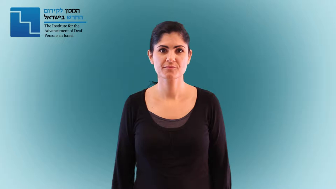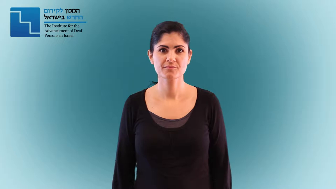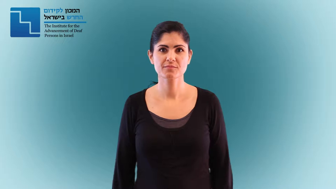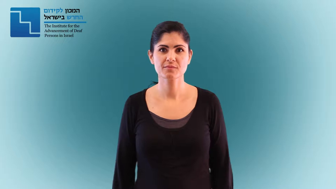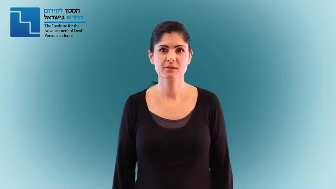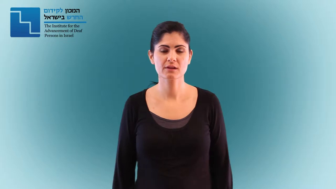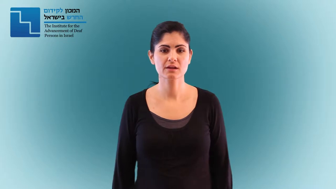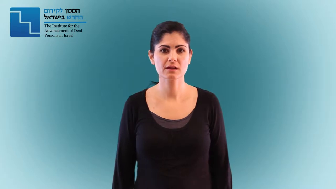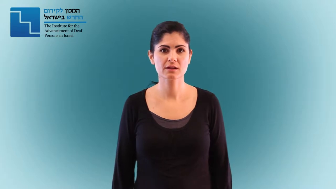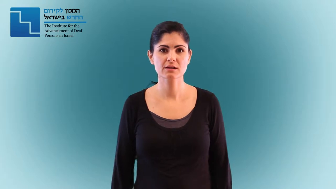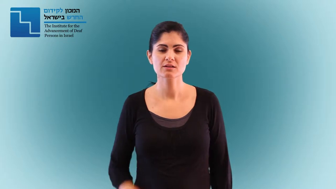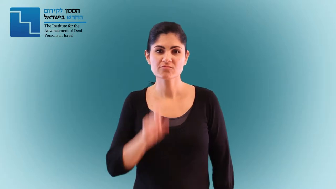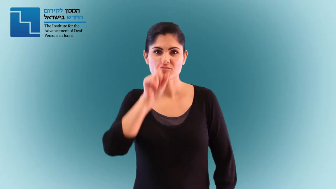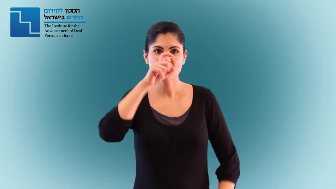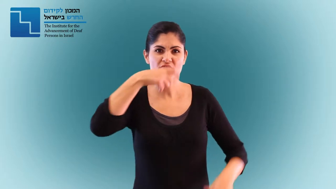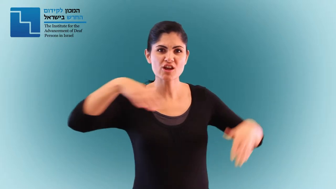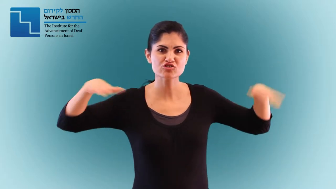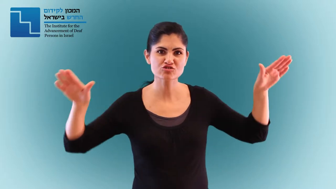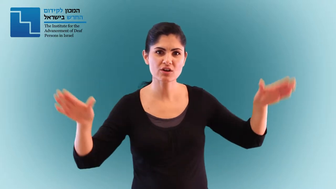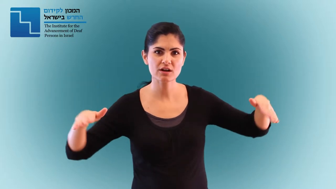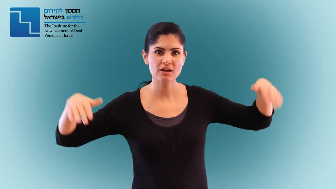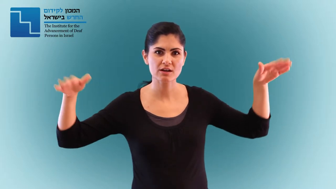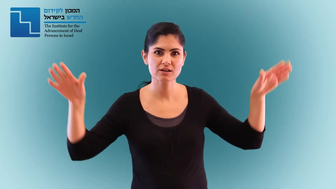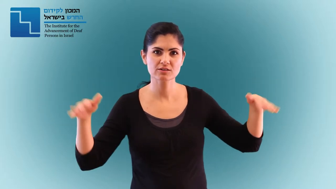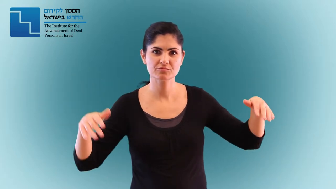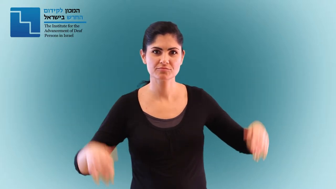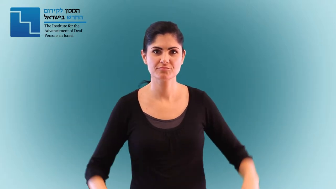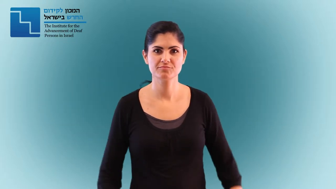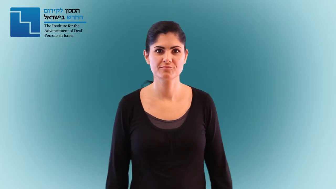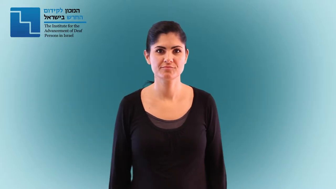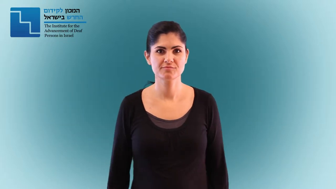נשר